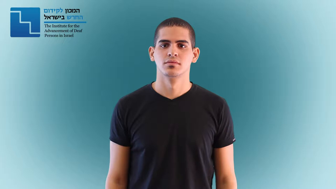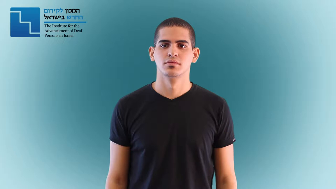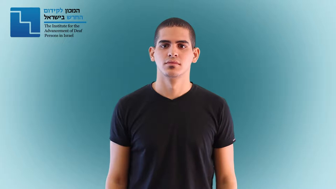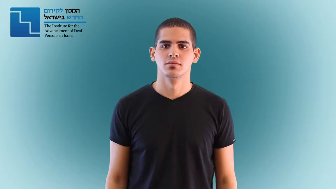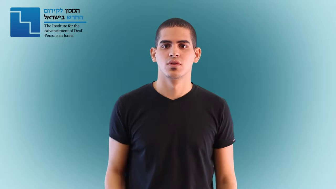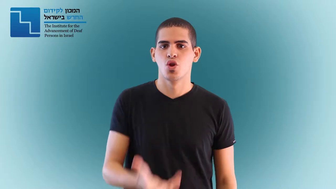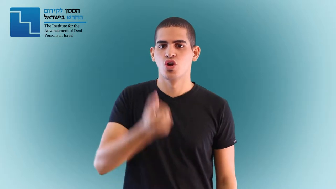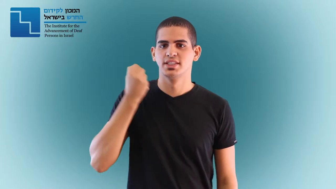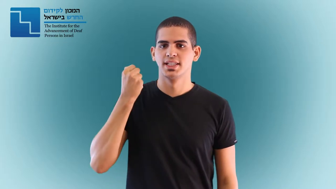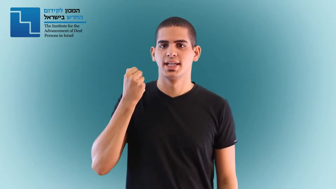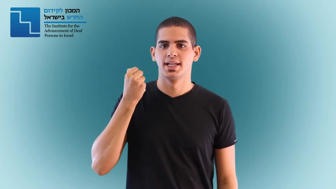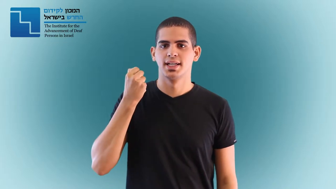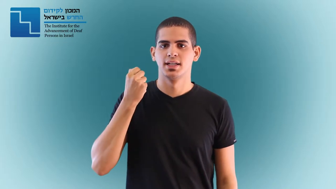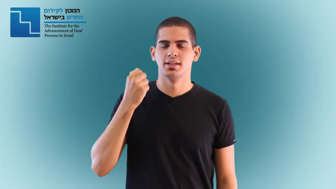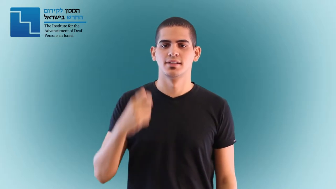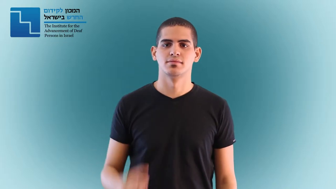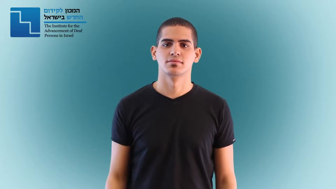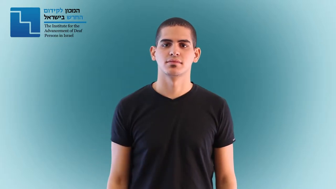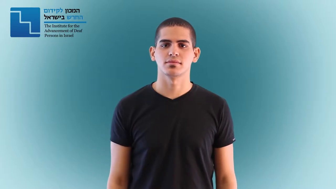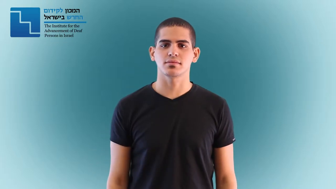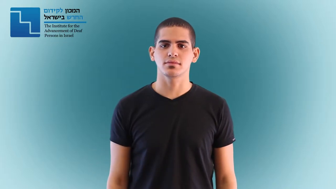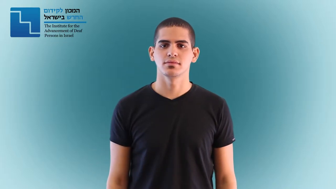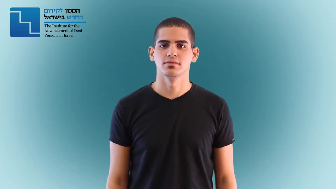להוציא